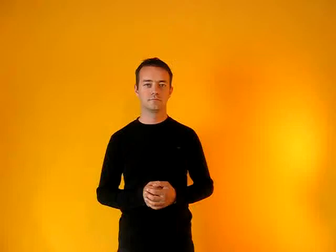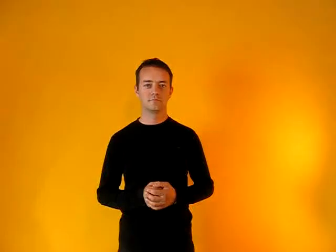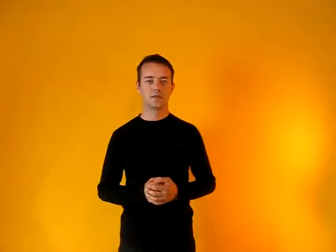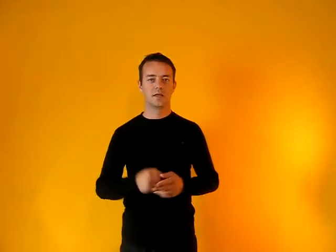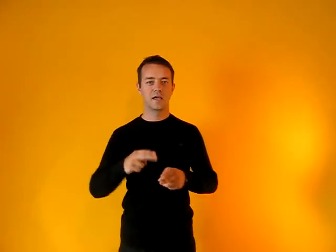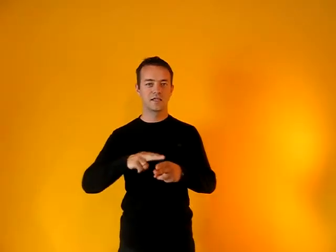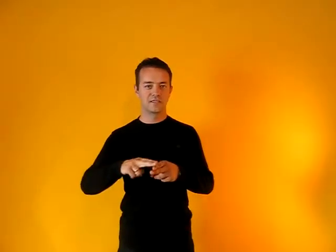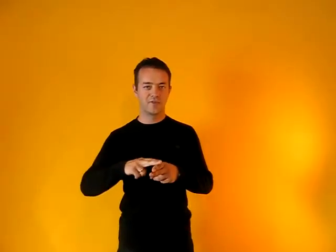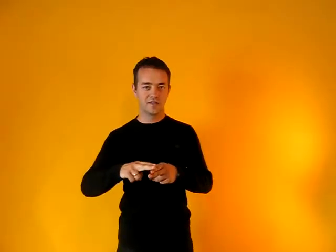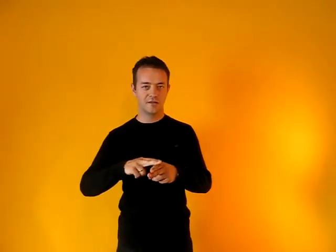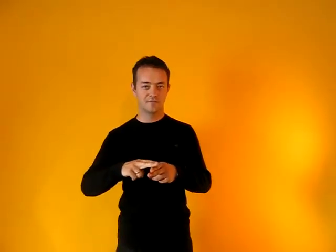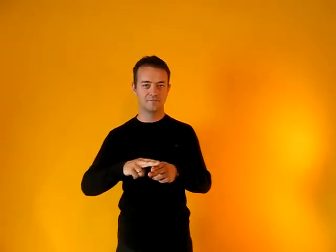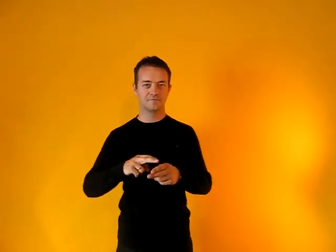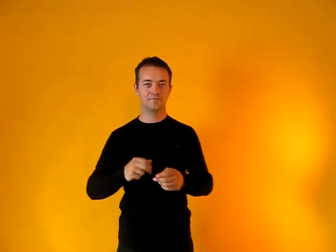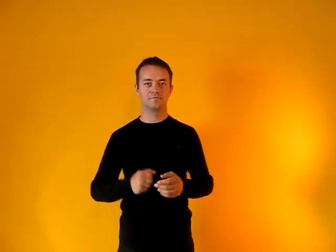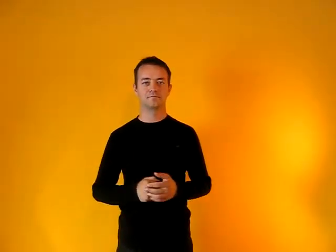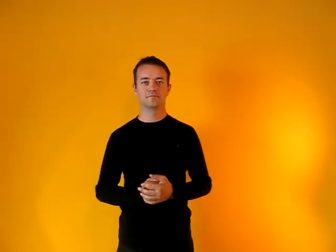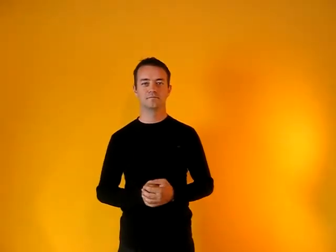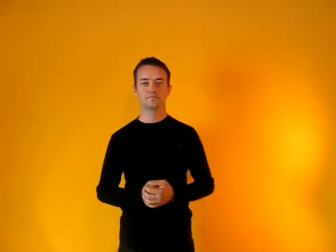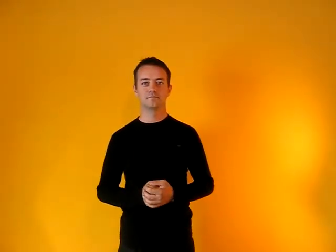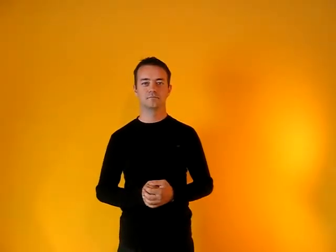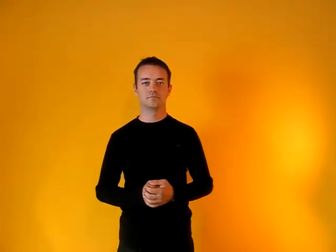izvini